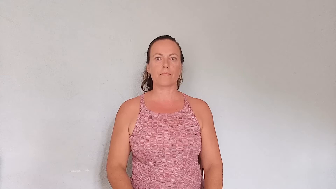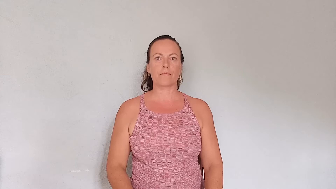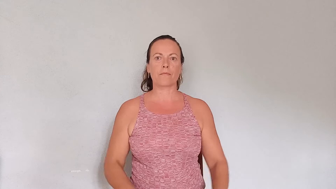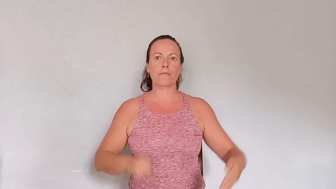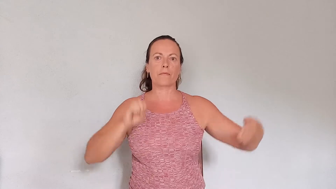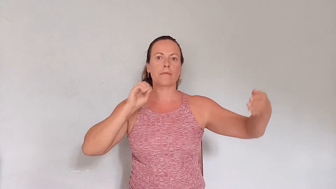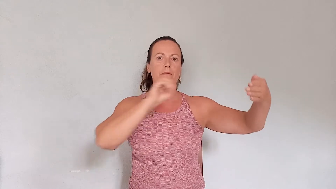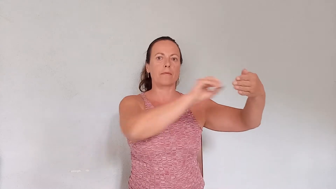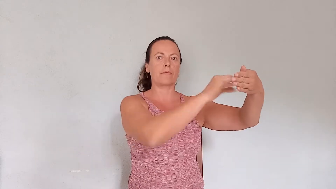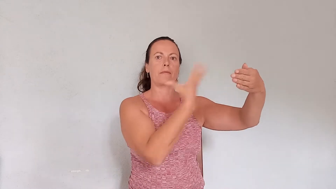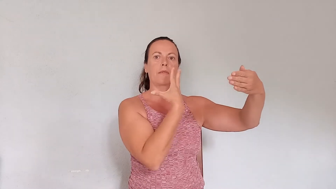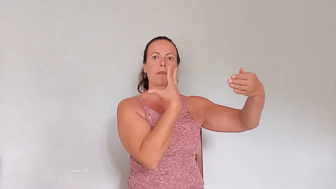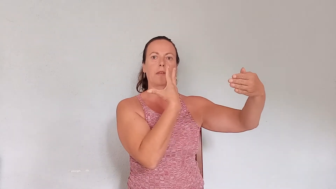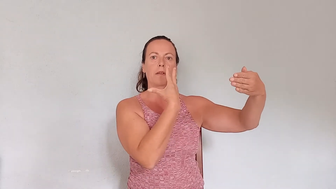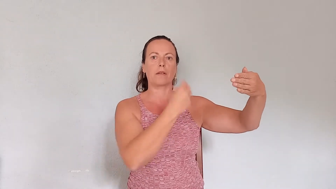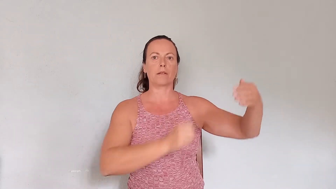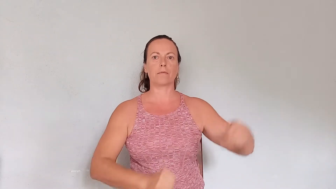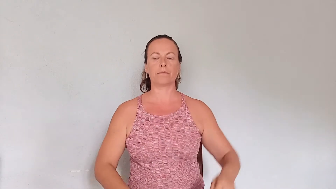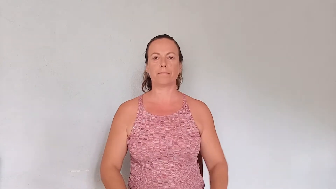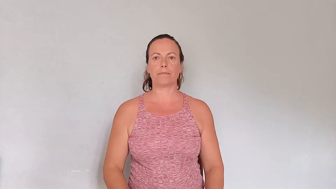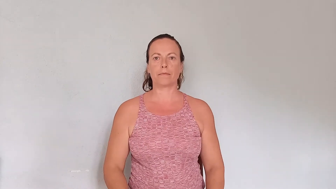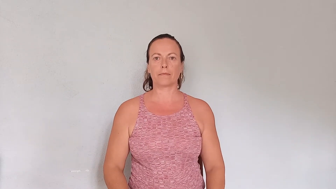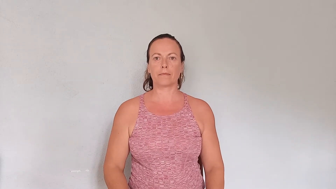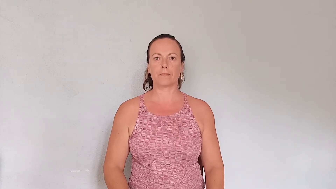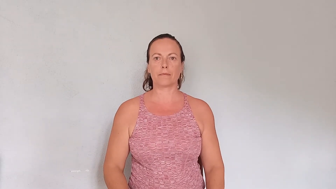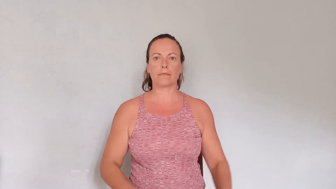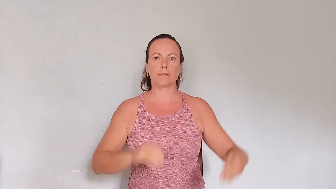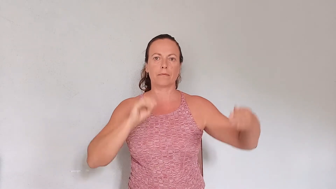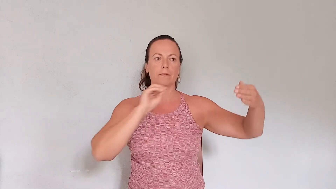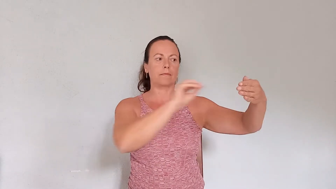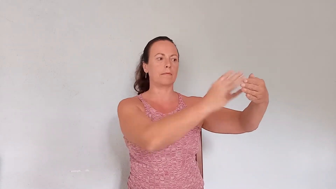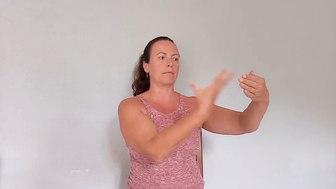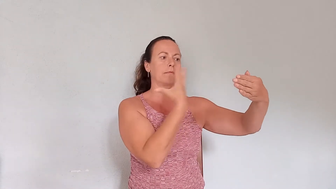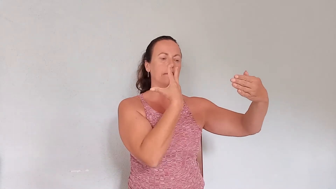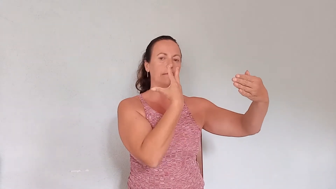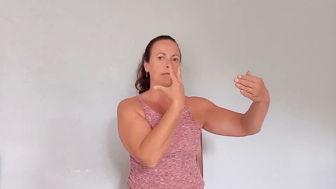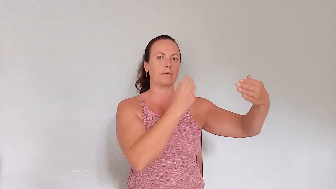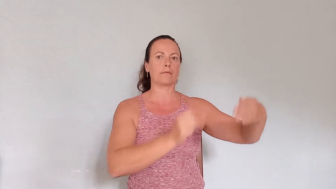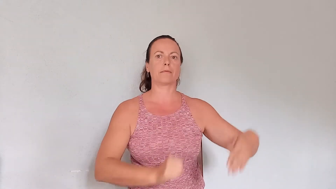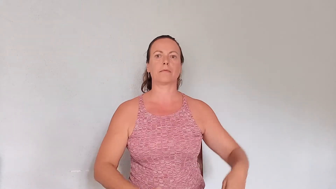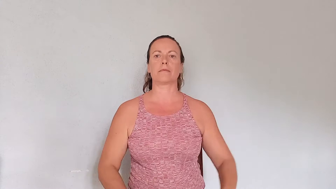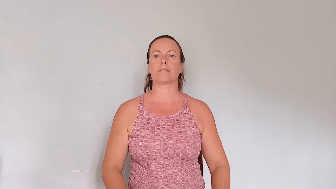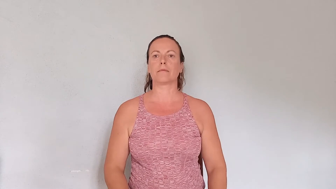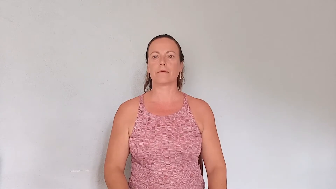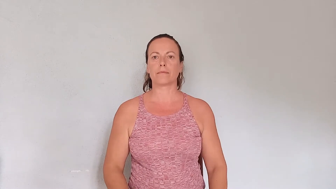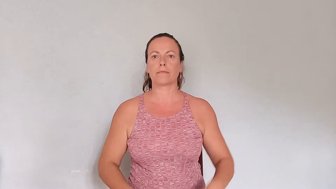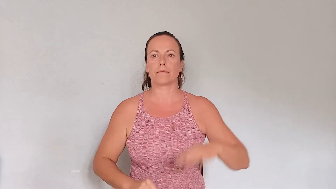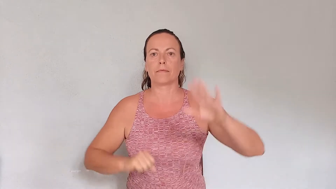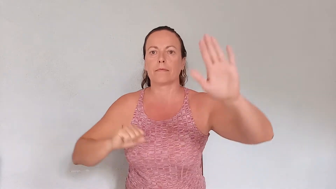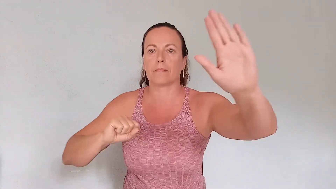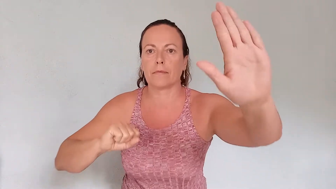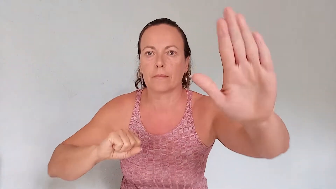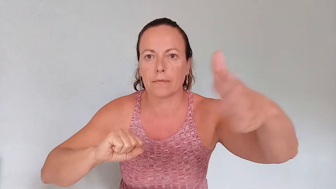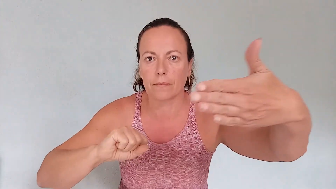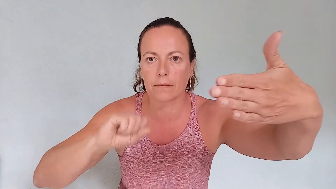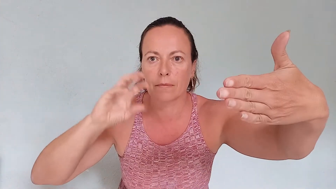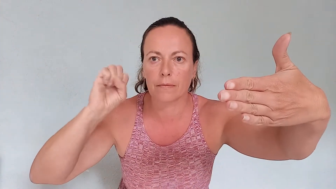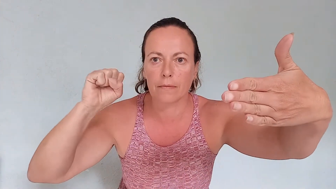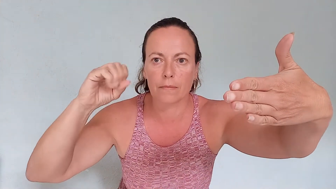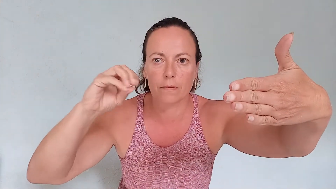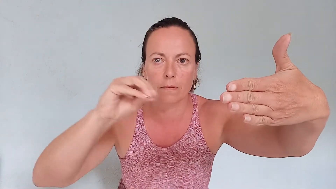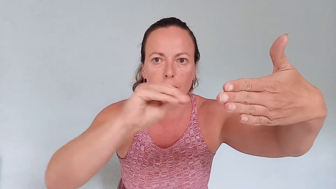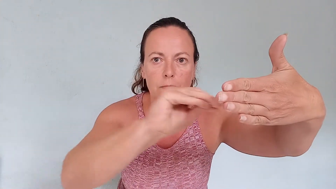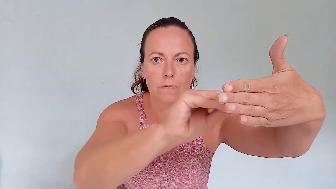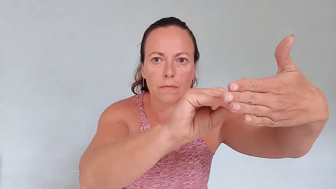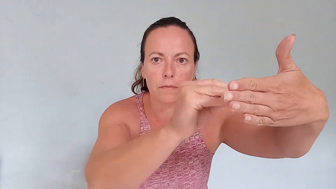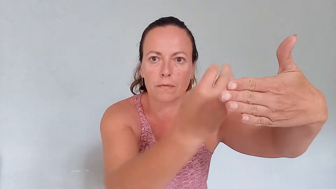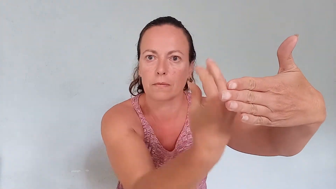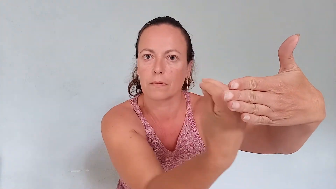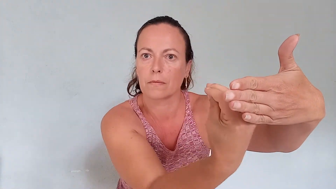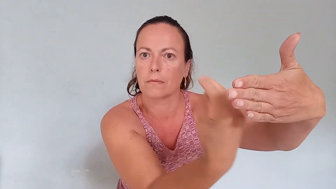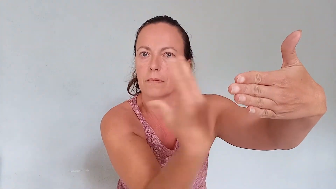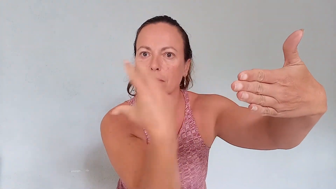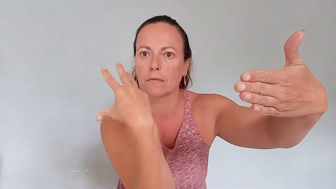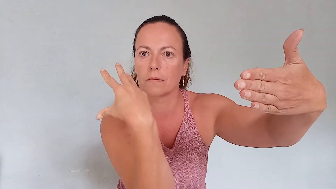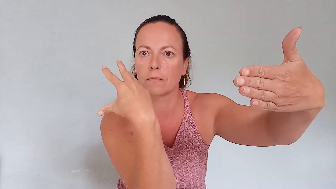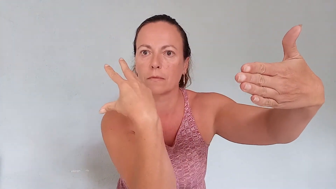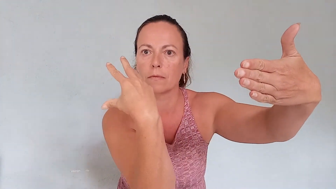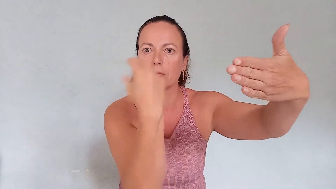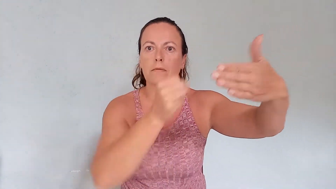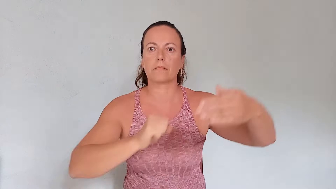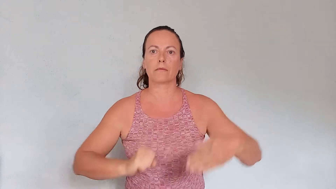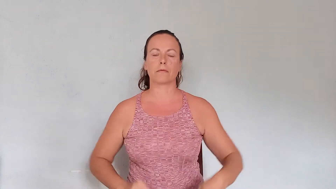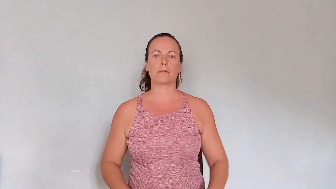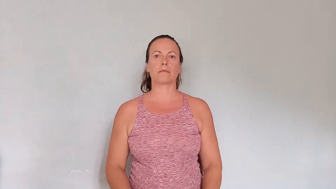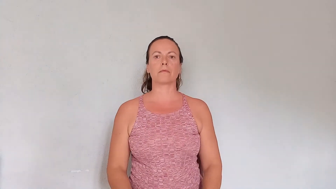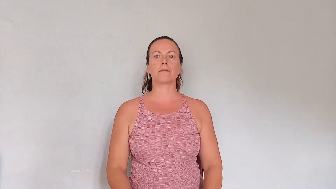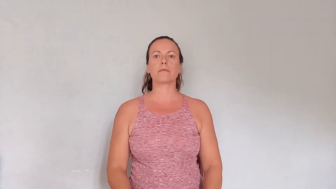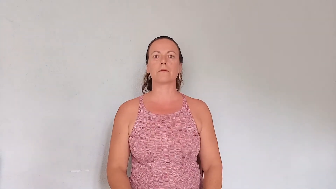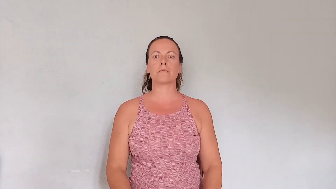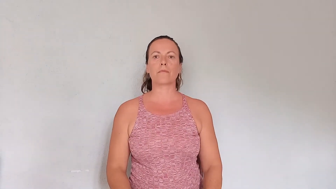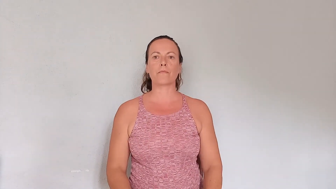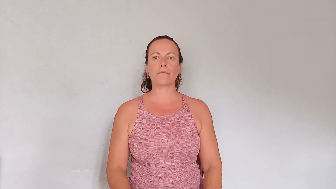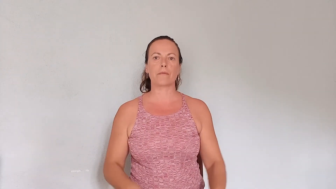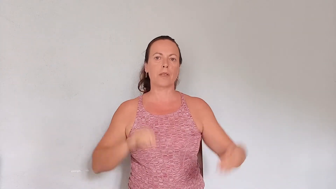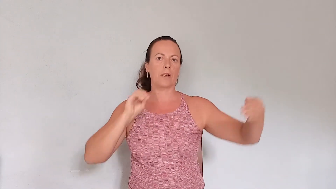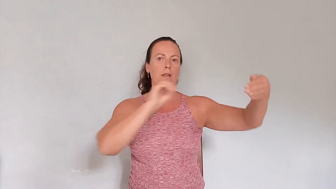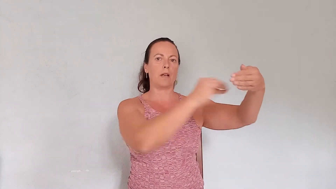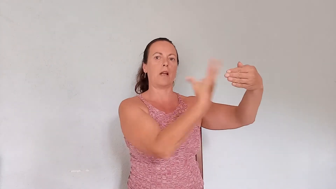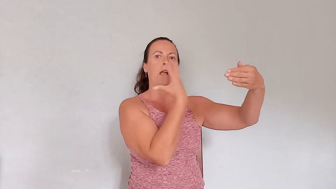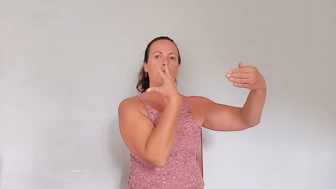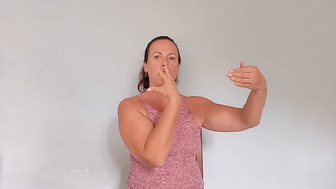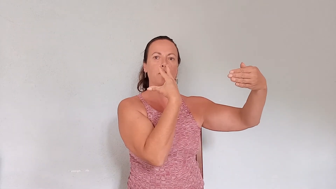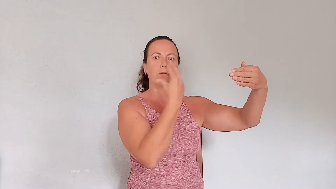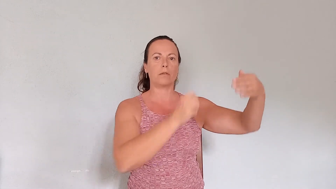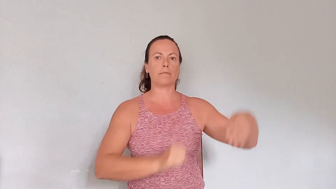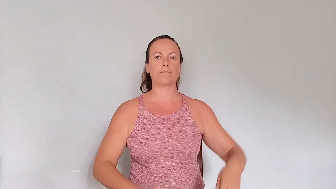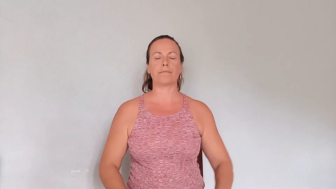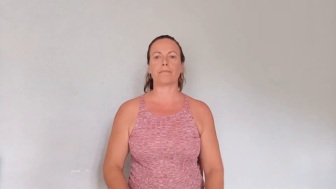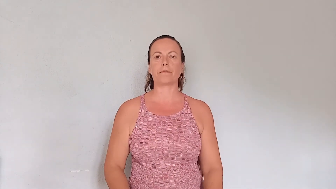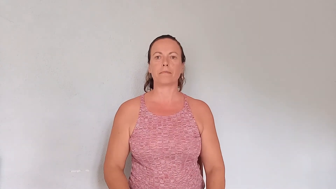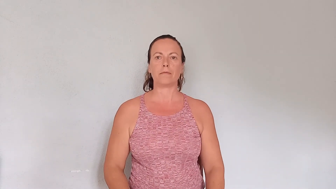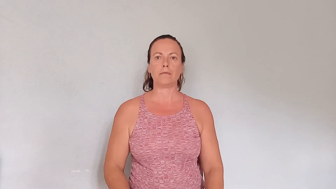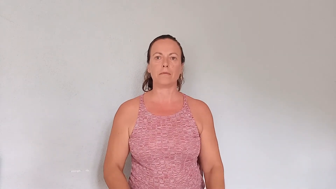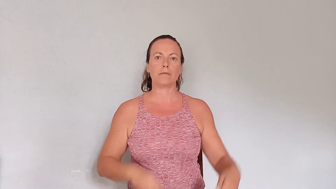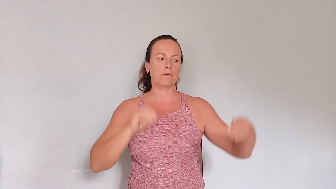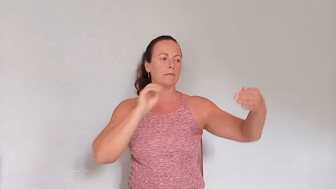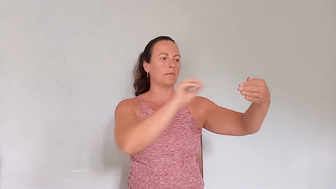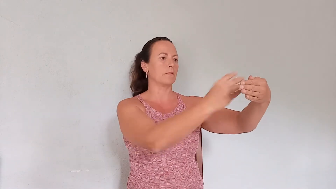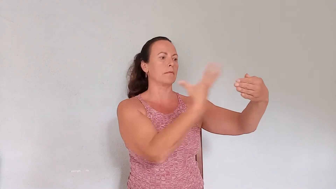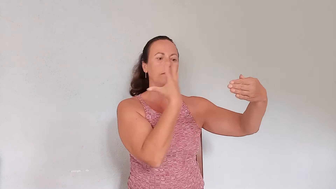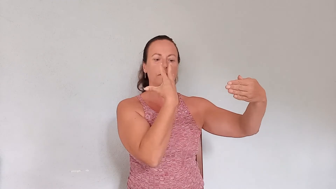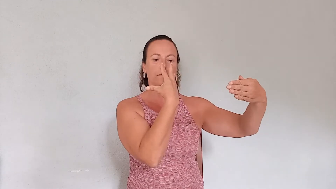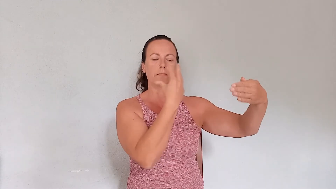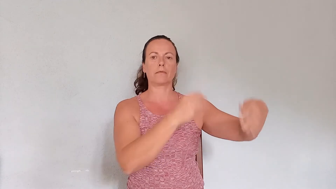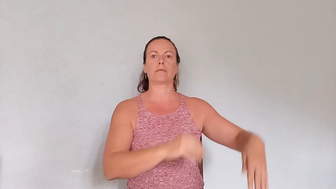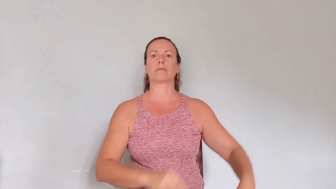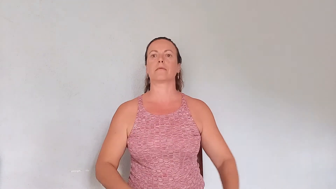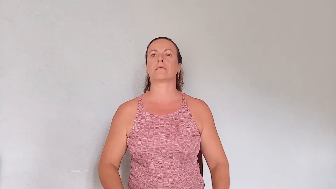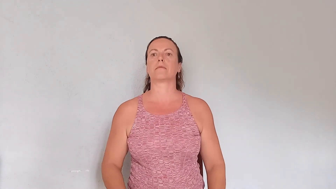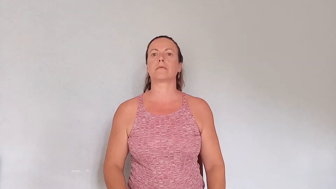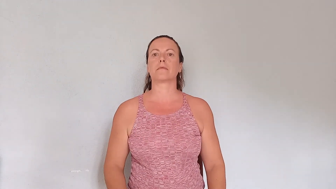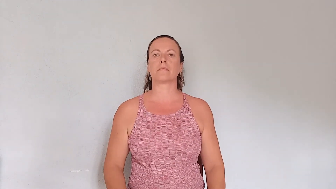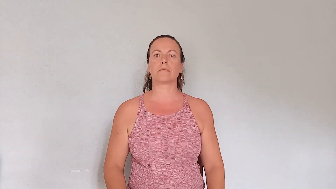ABAT-JOUR